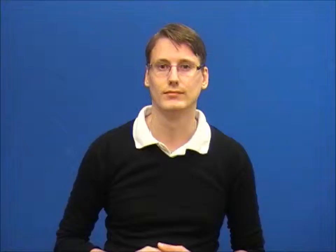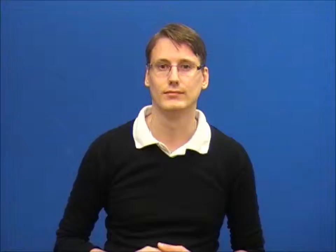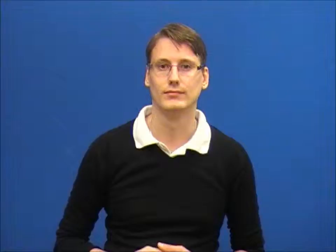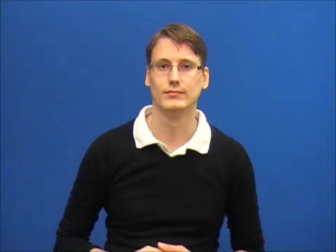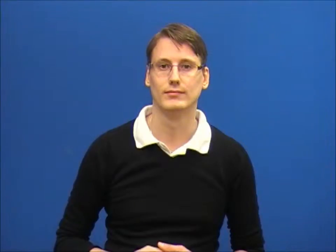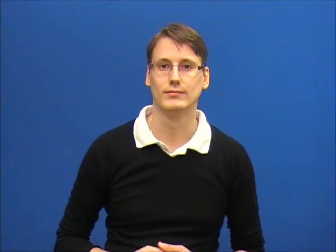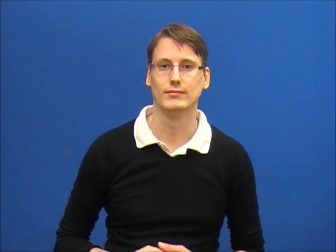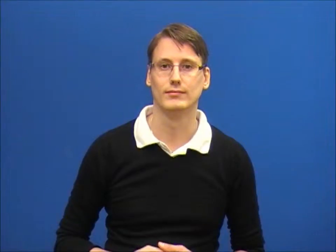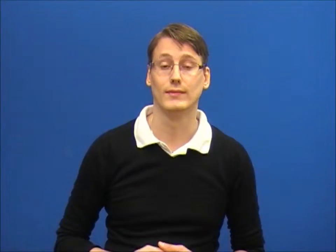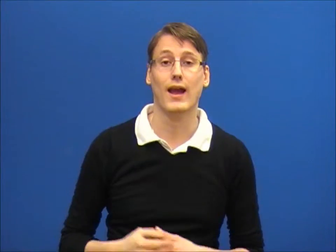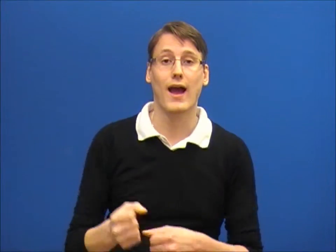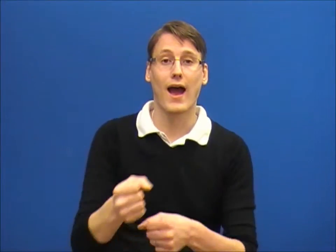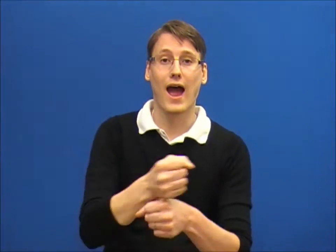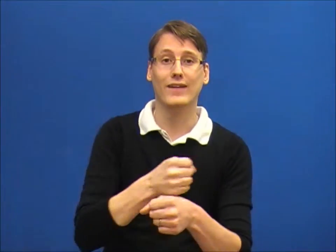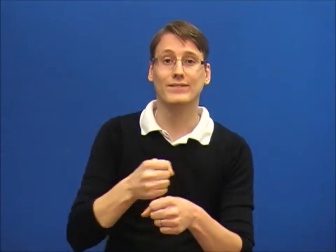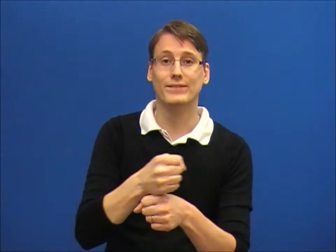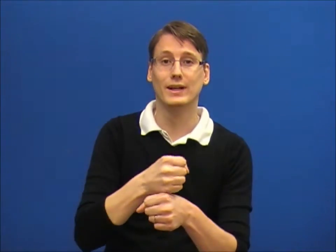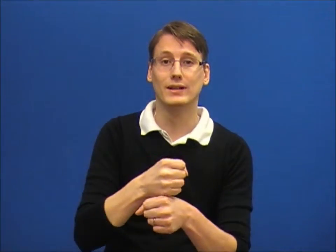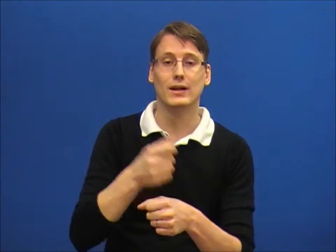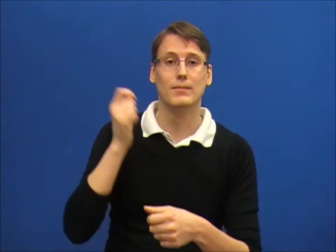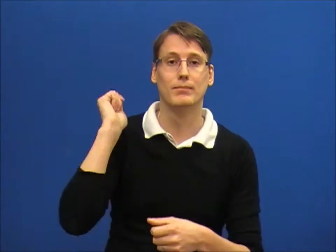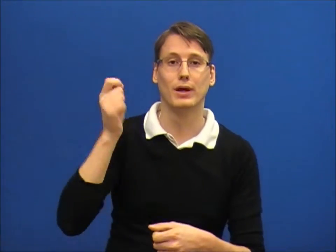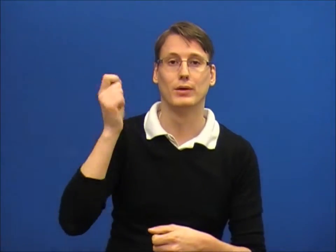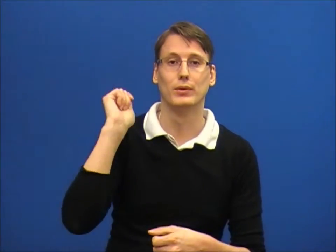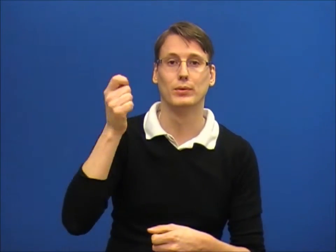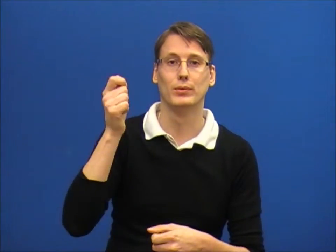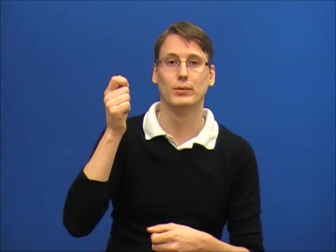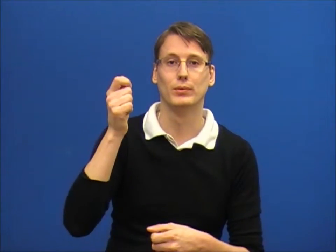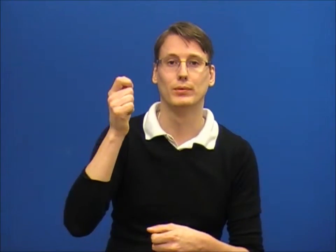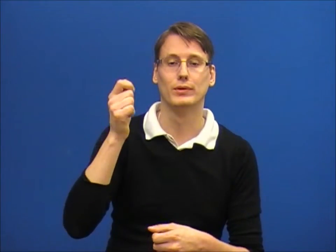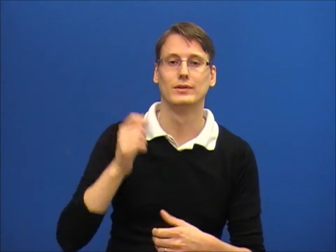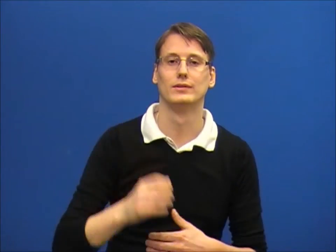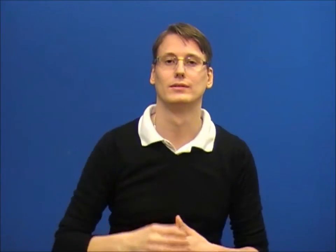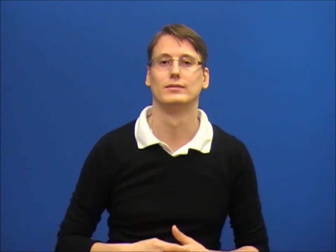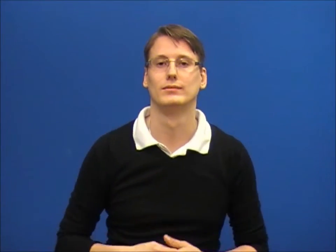KAFFEPAUS